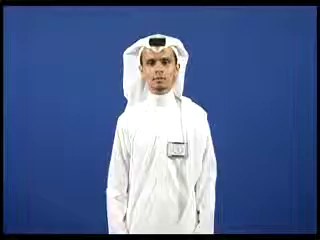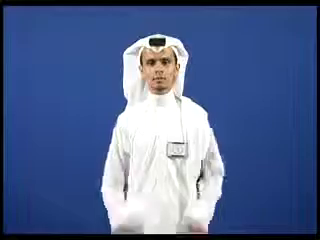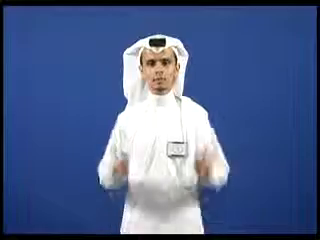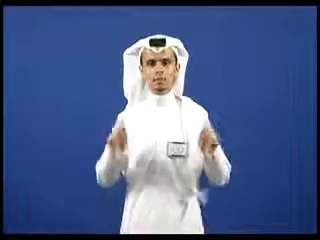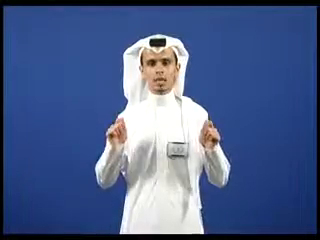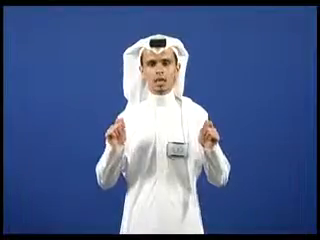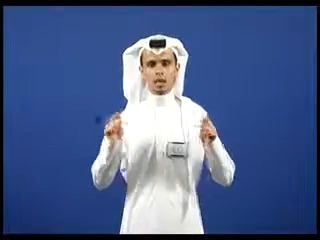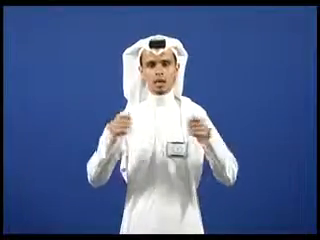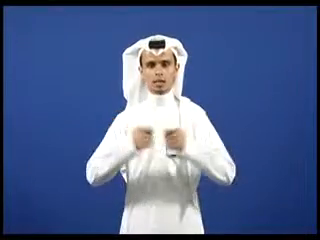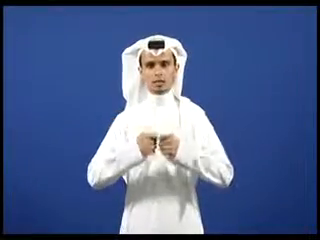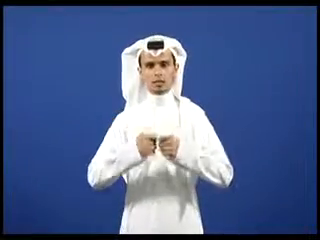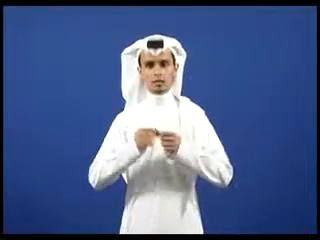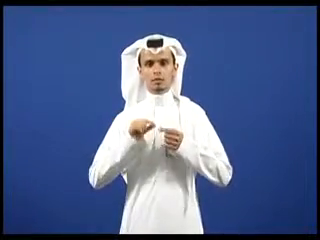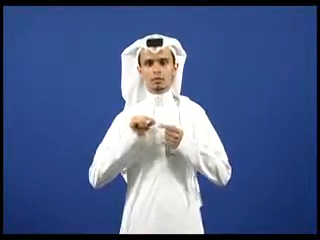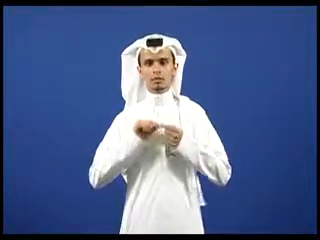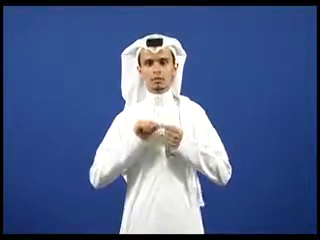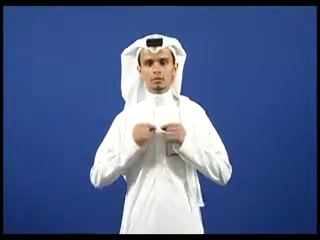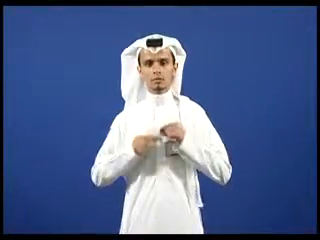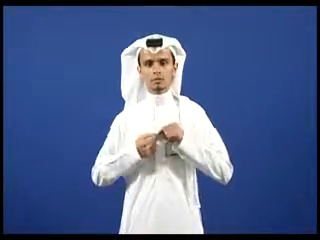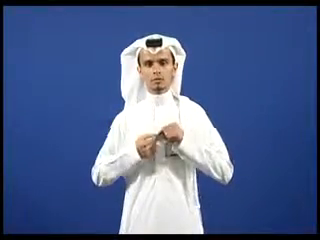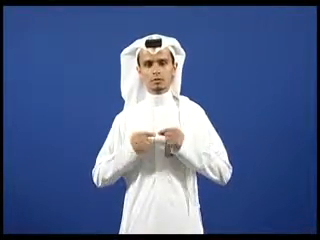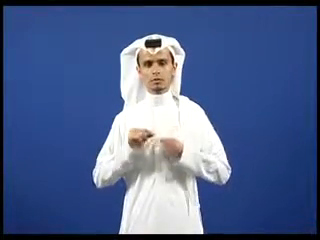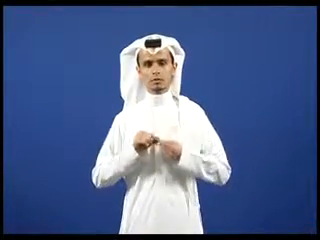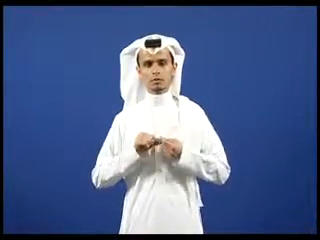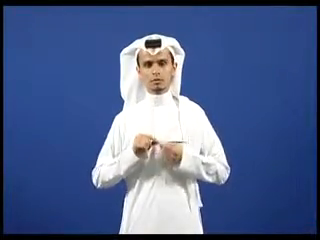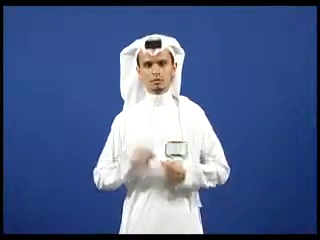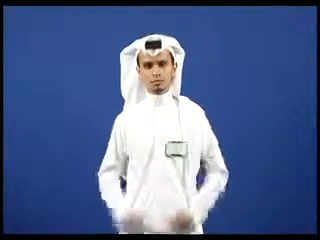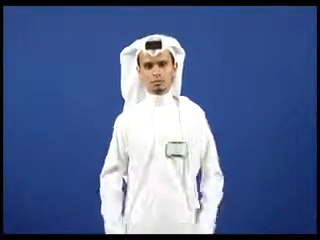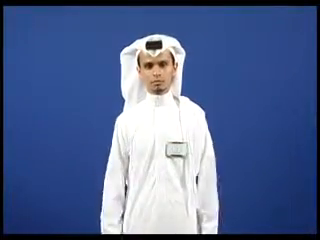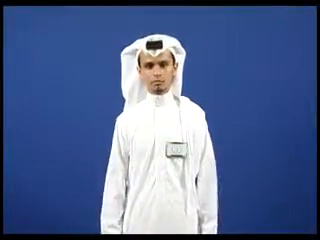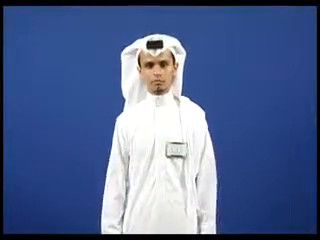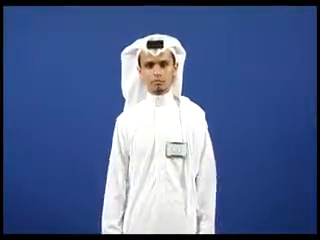قميص